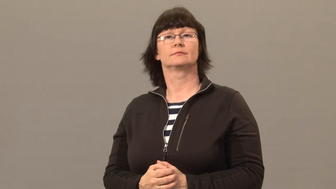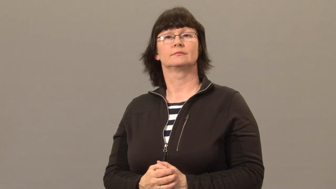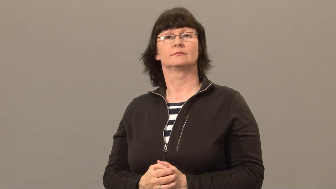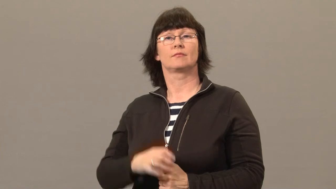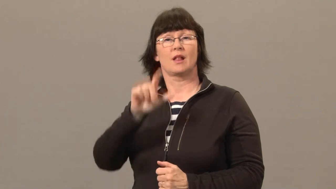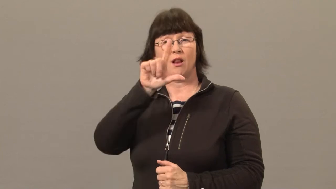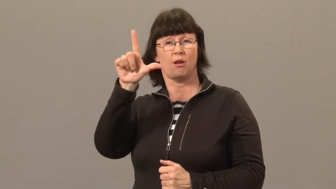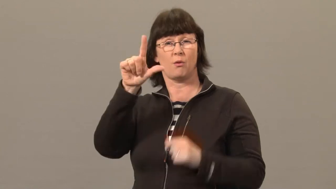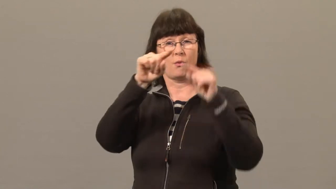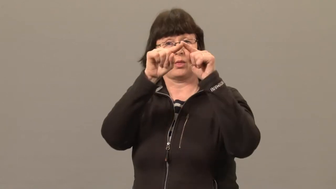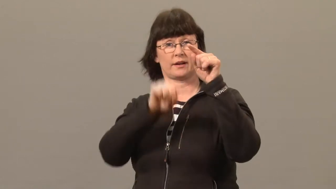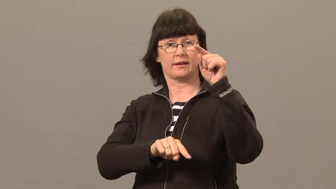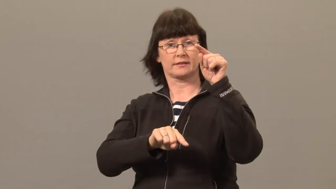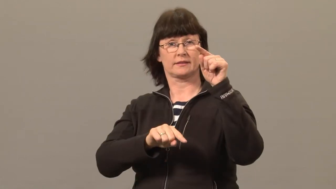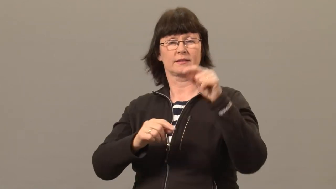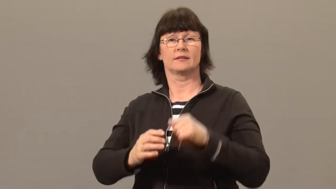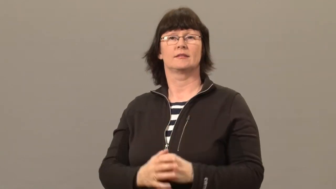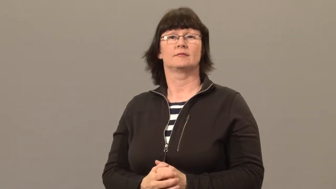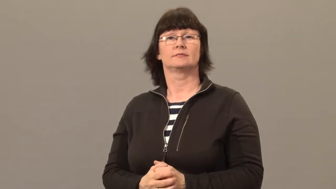Lóðrétt